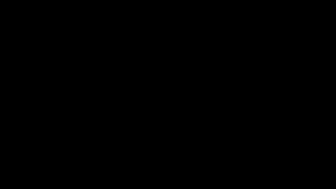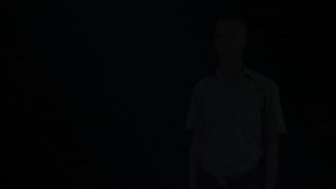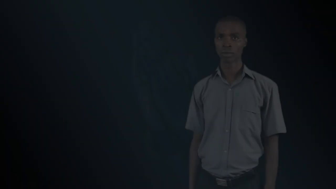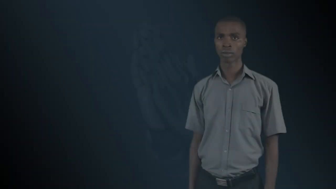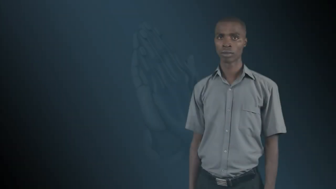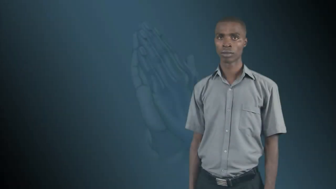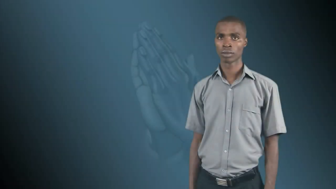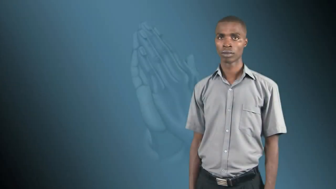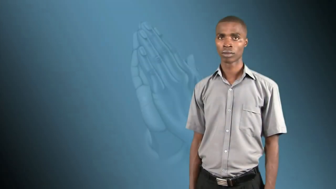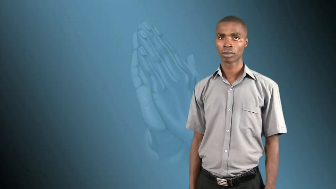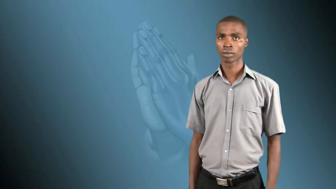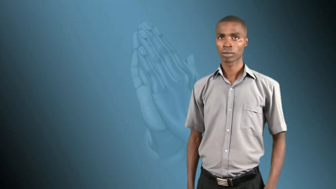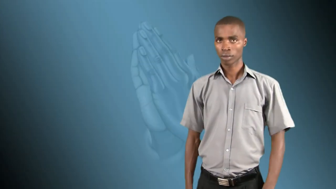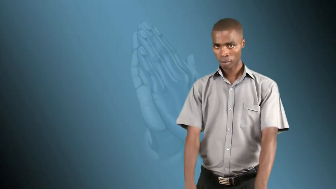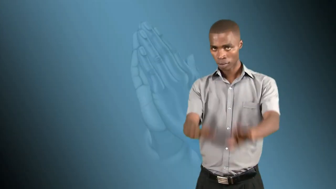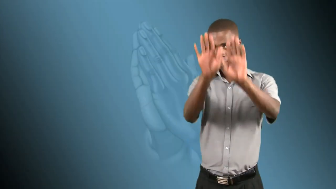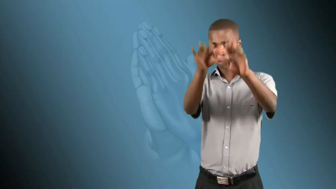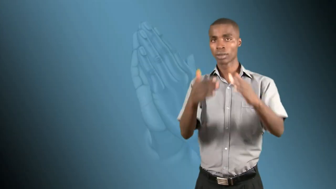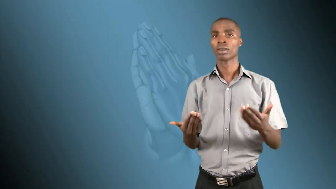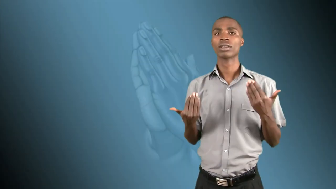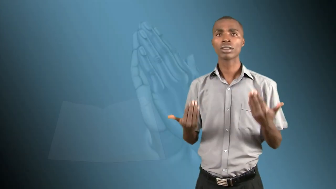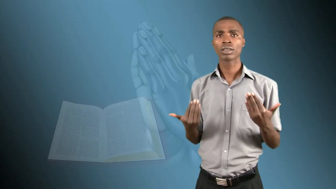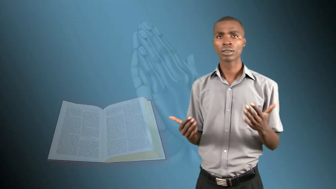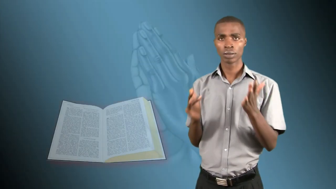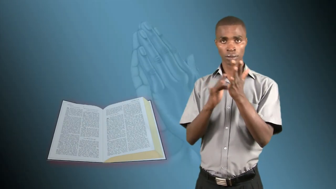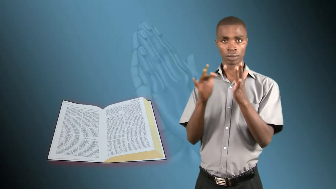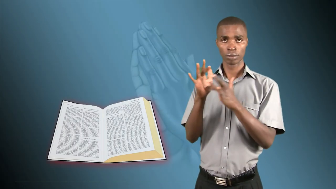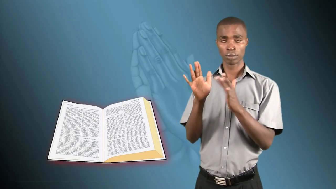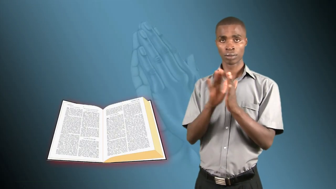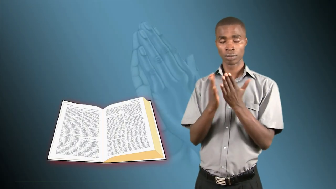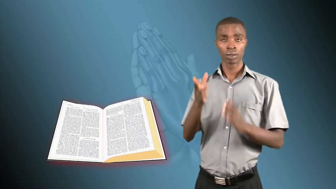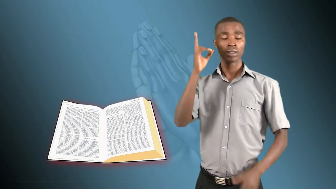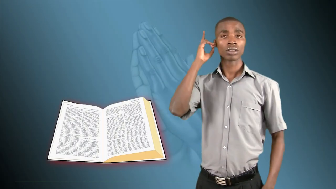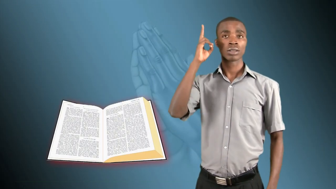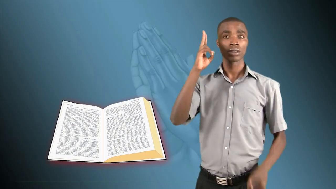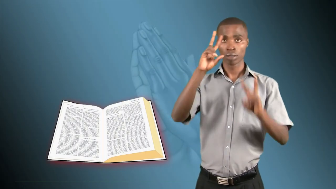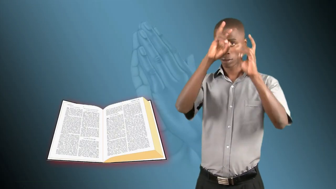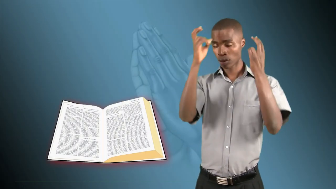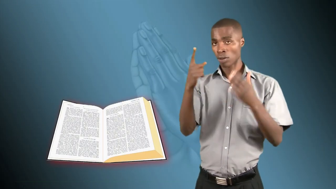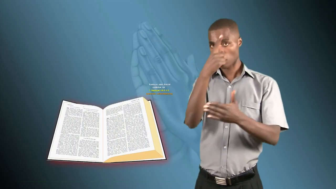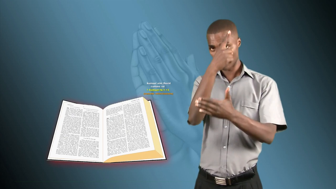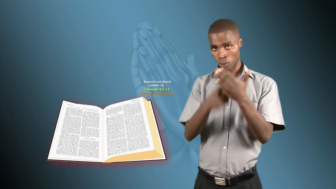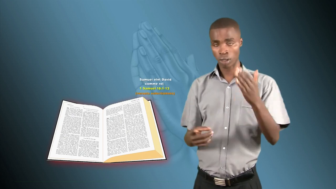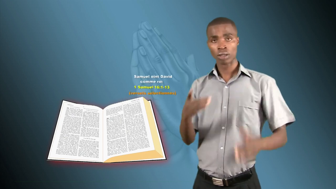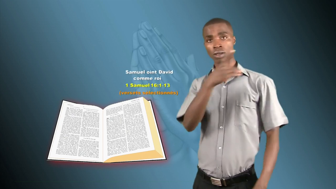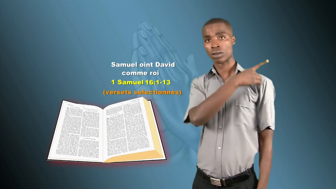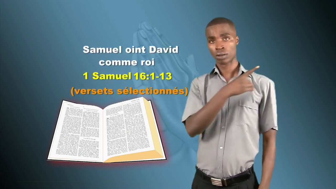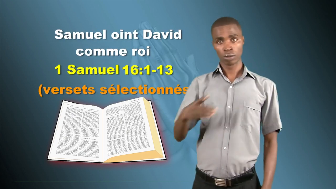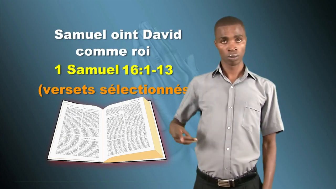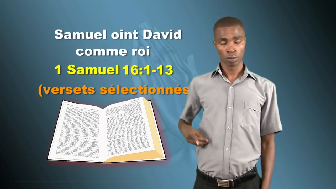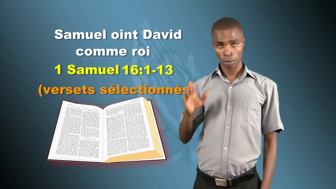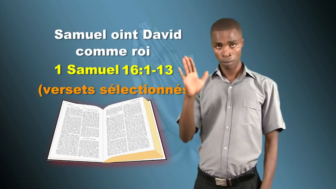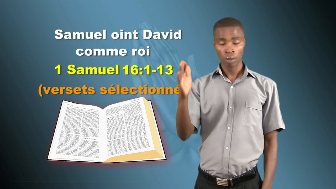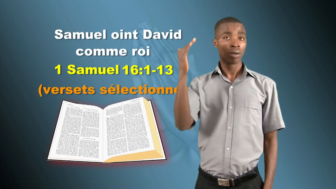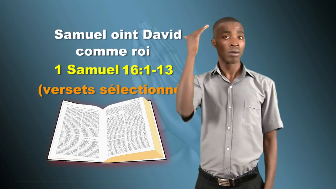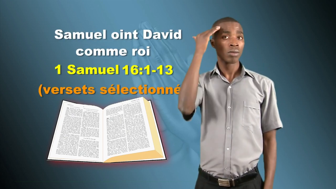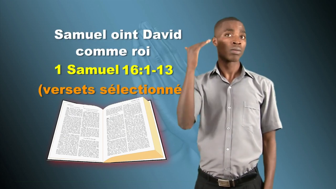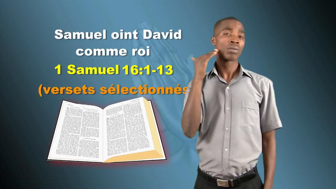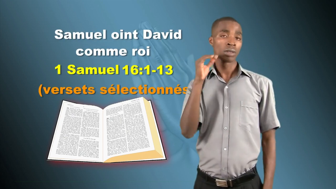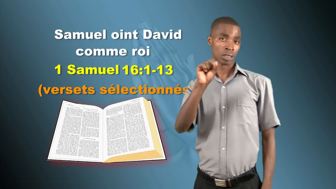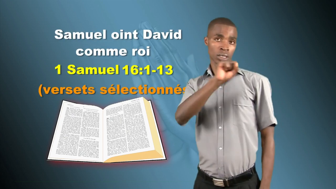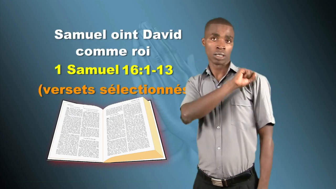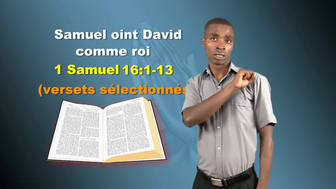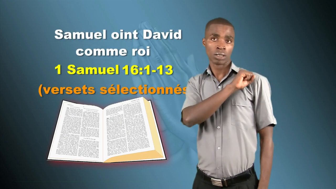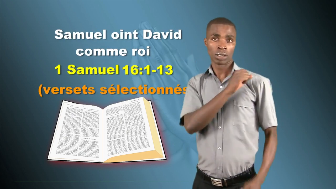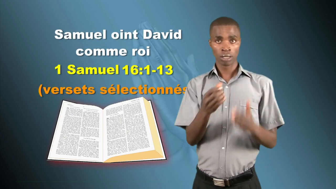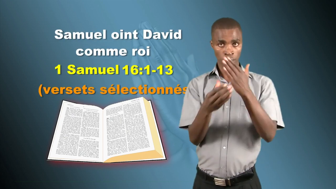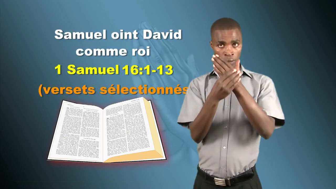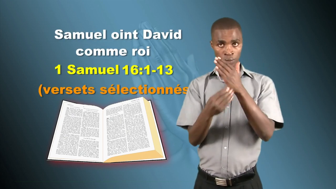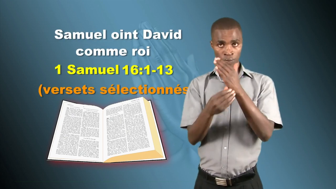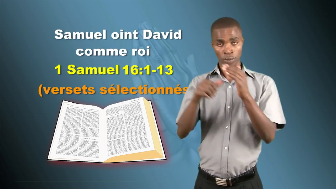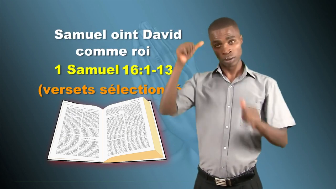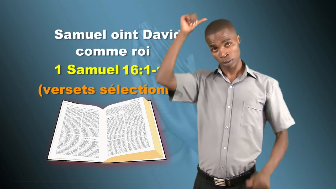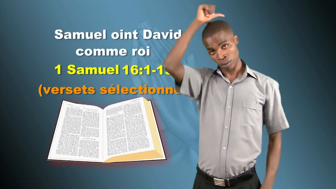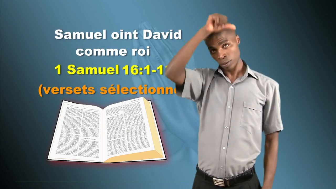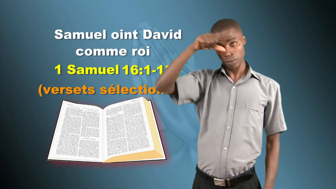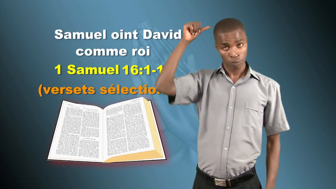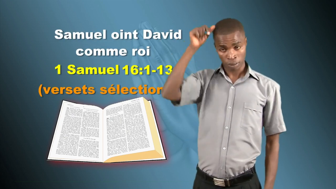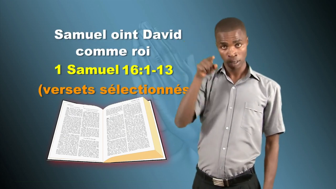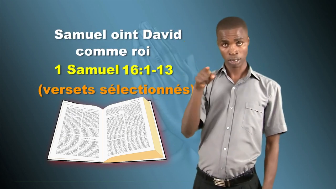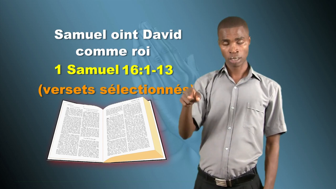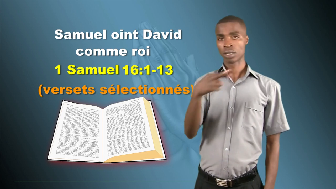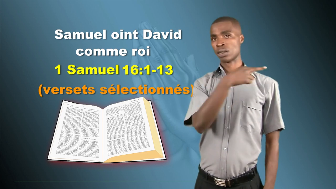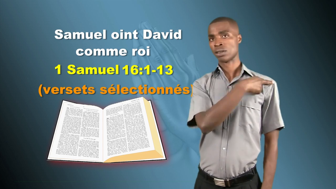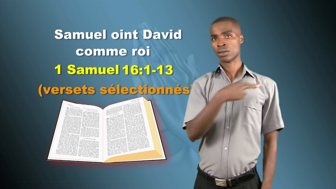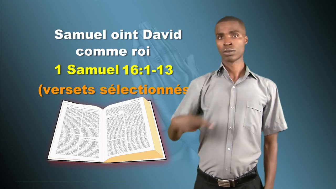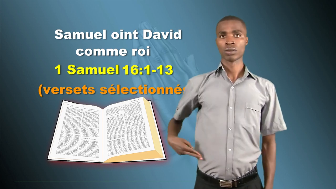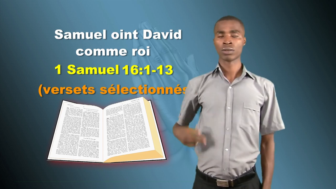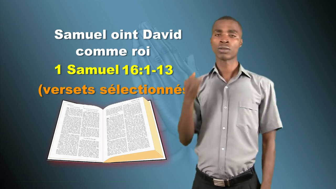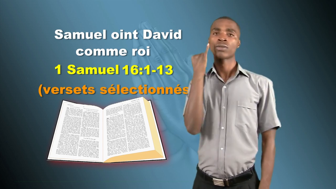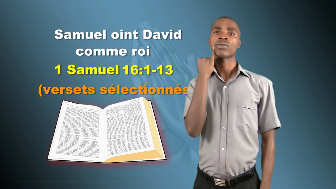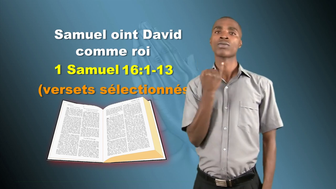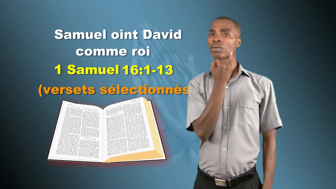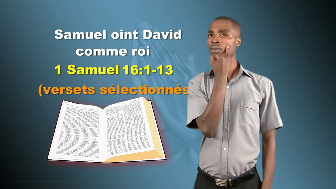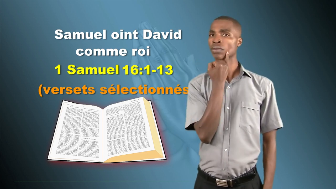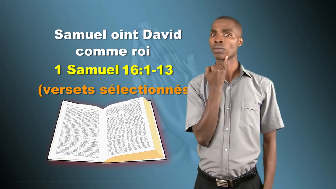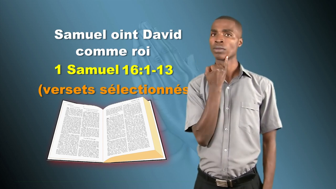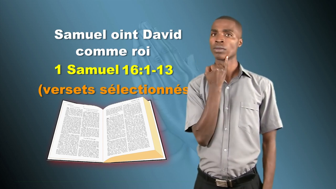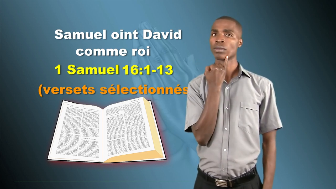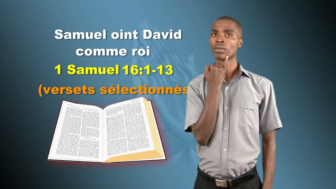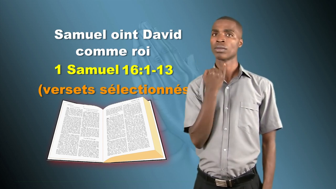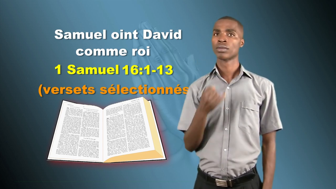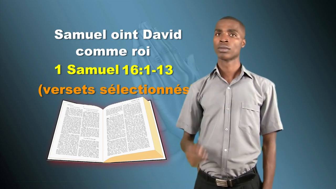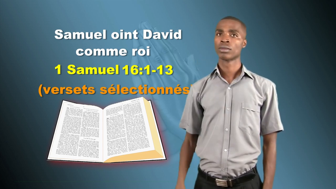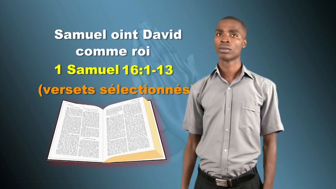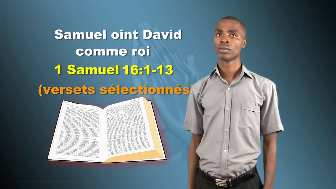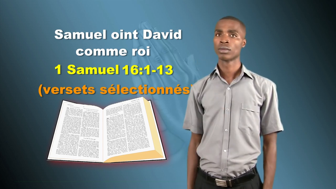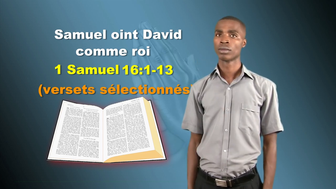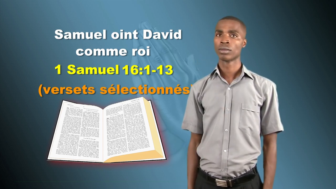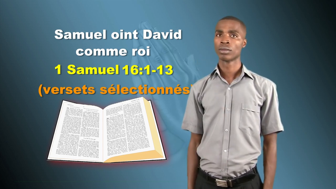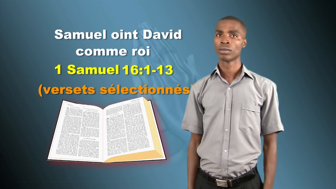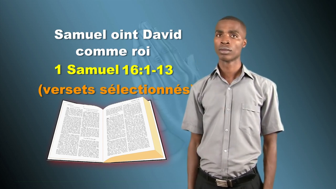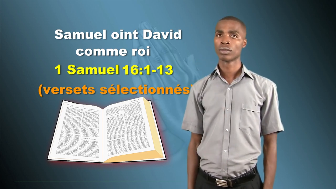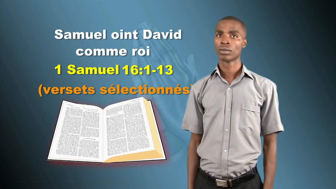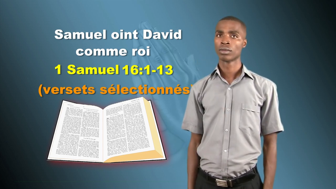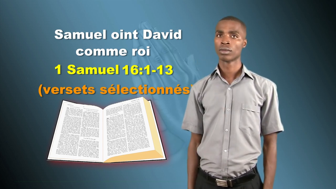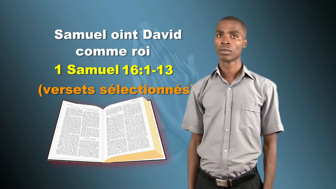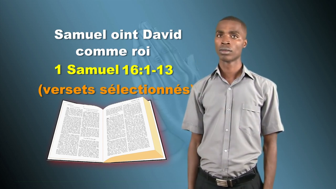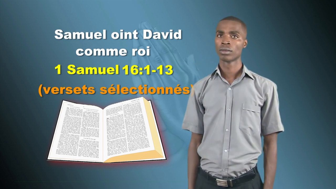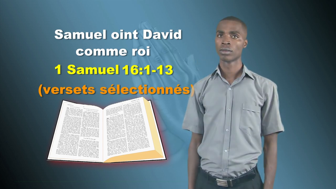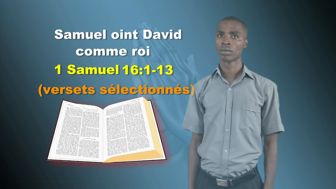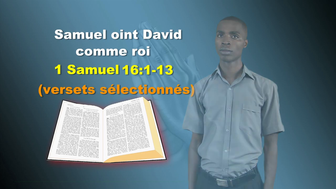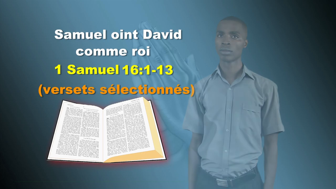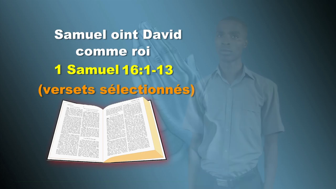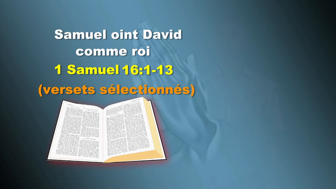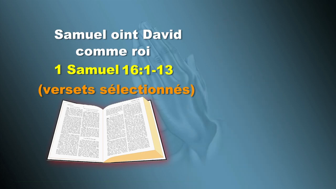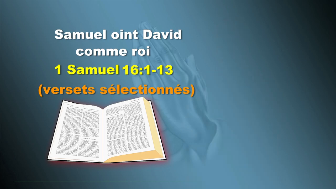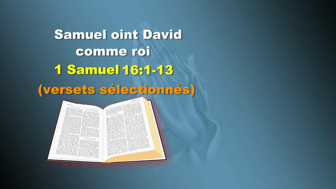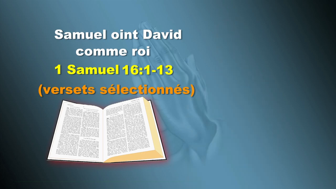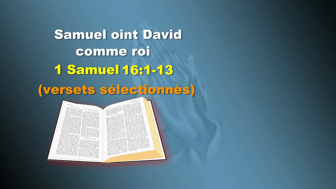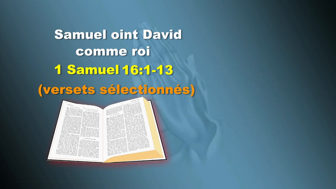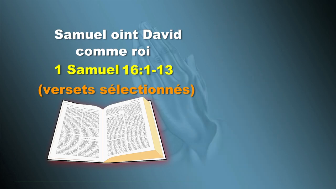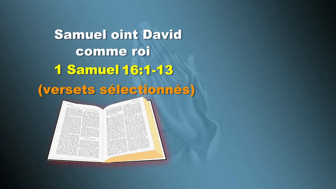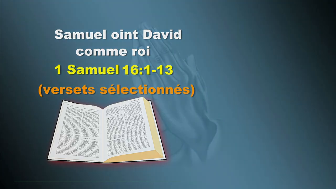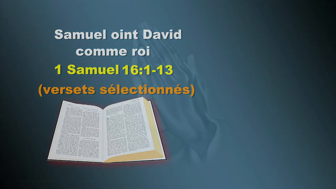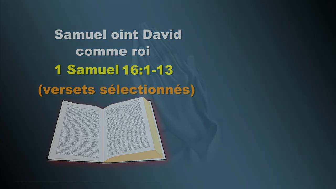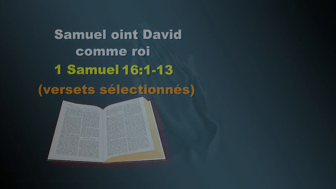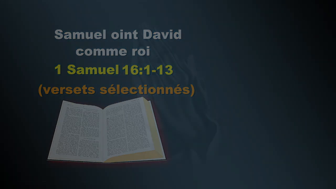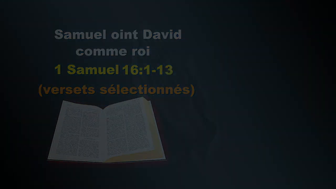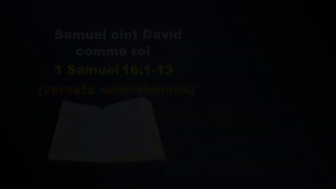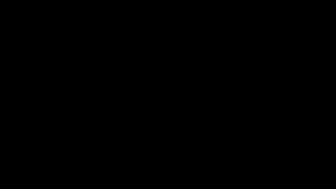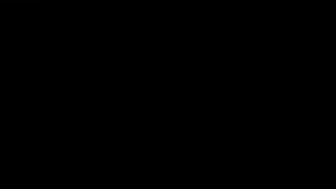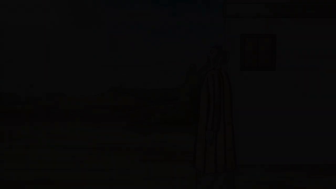Samuel oint David comme roi